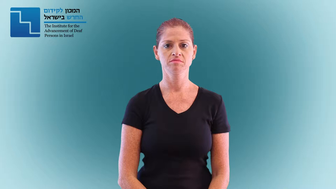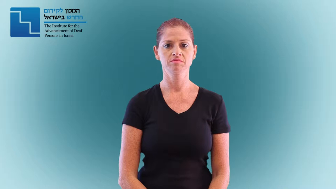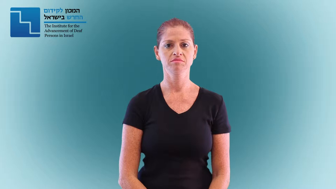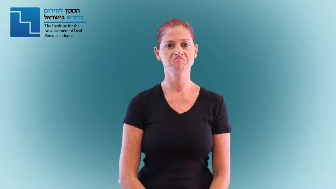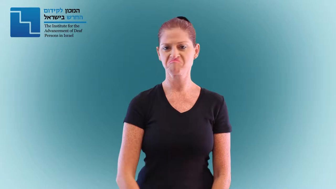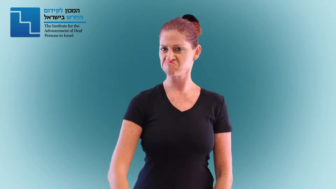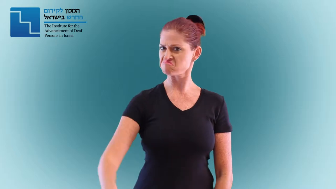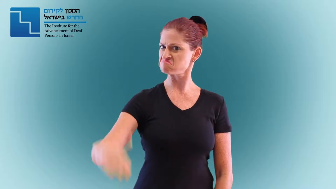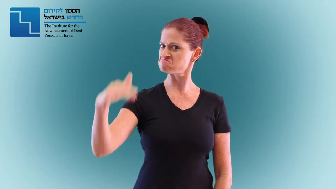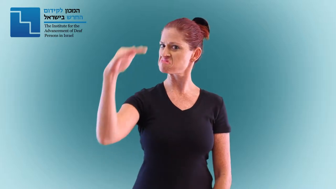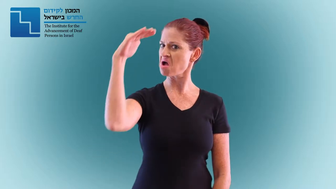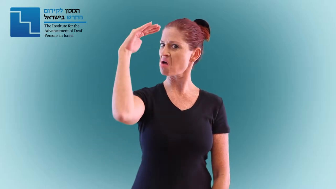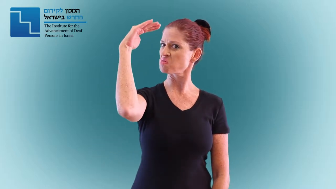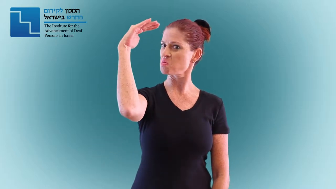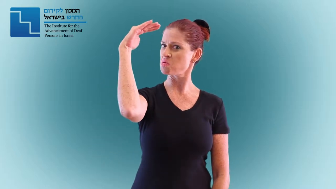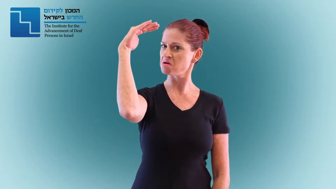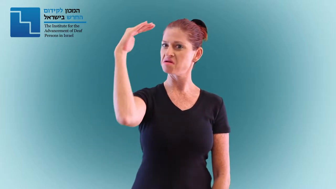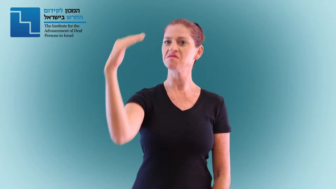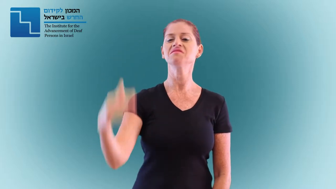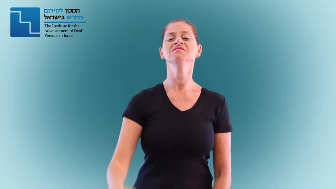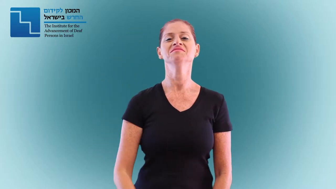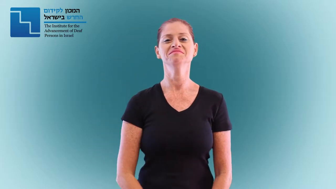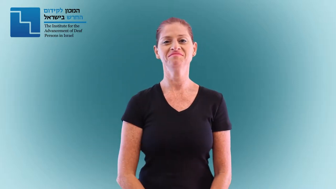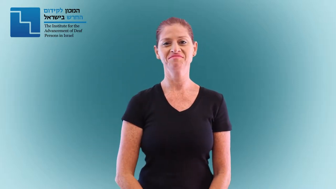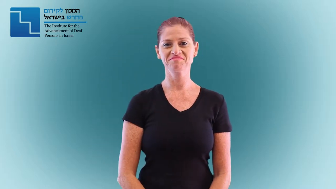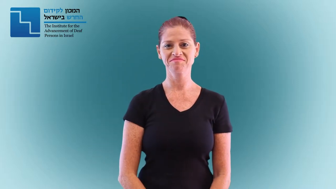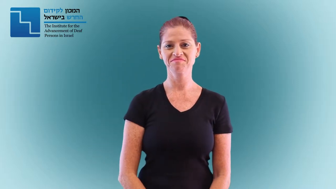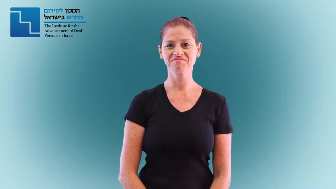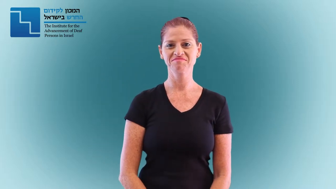גדול (ילד גדול)